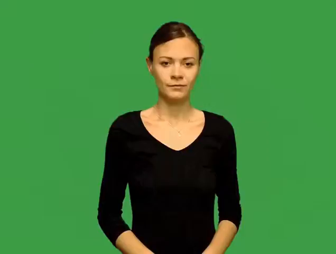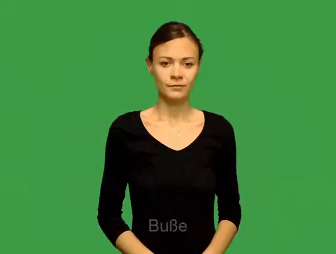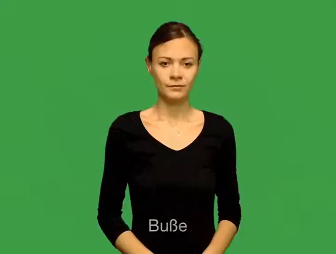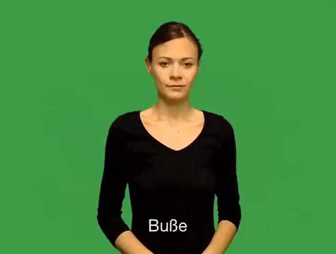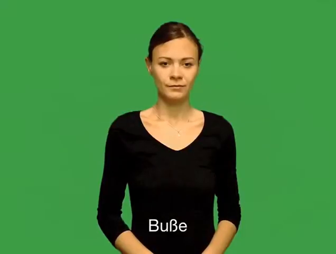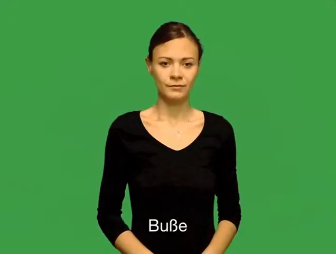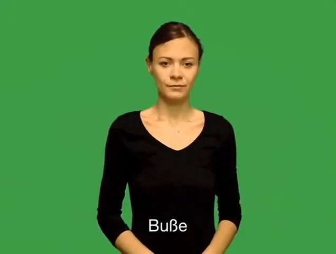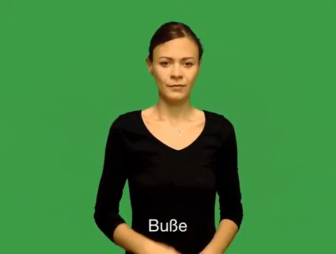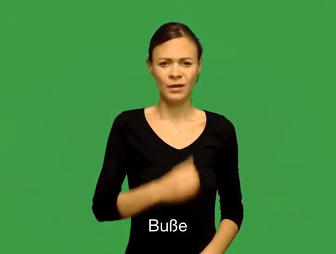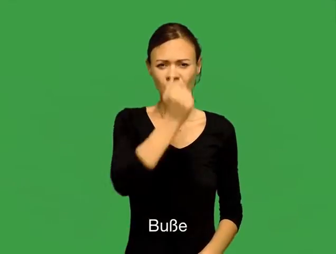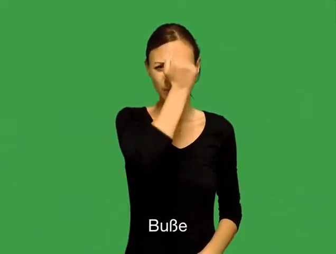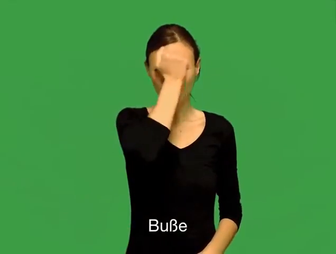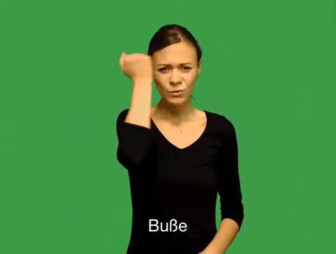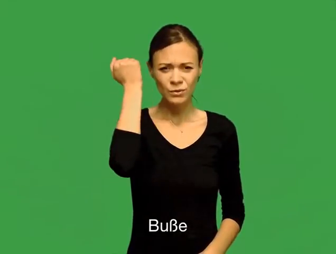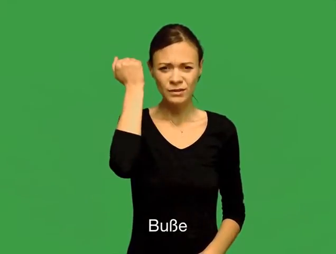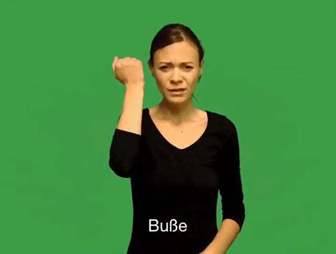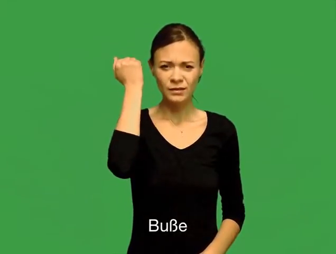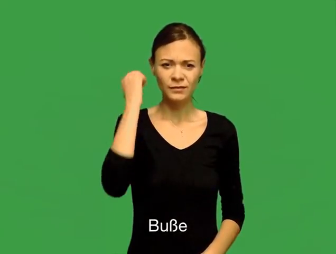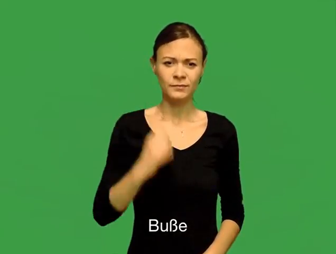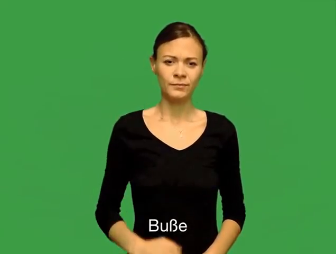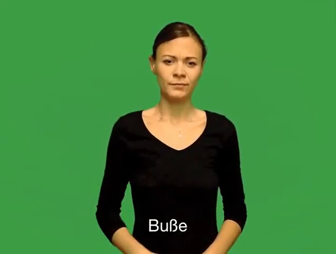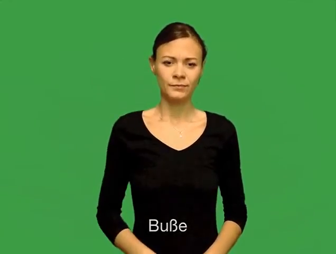Buße